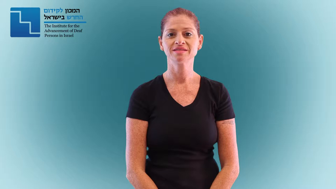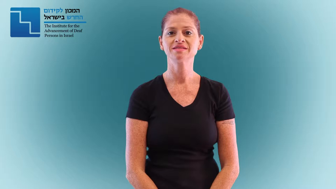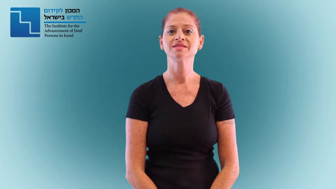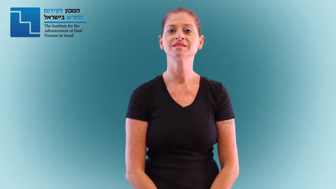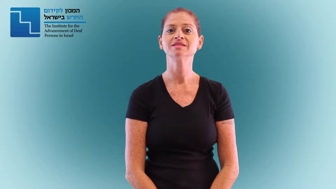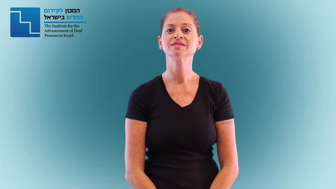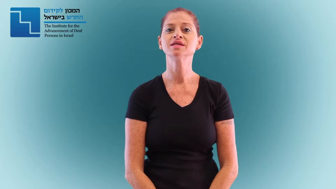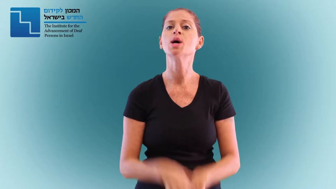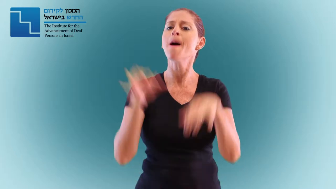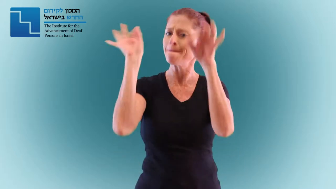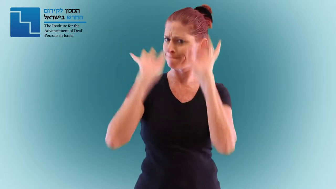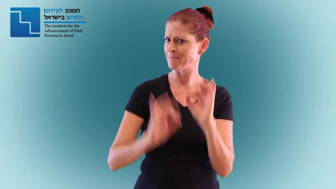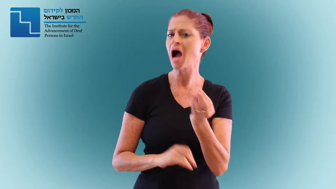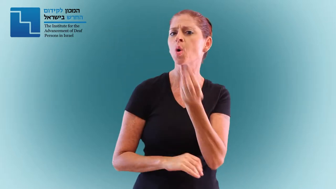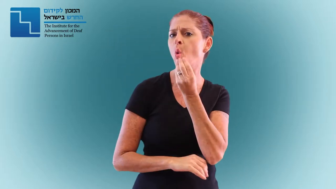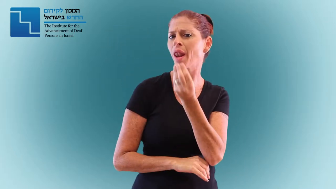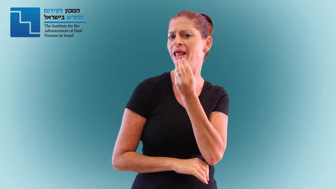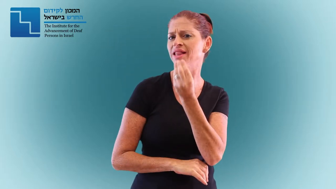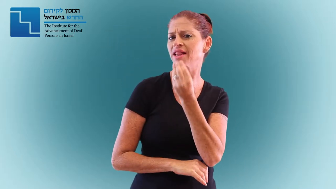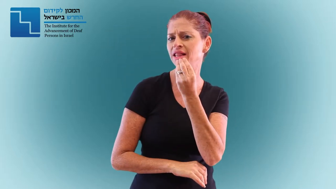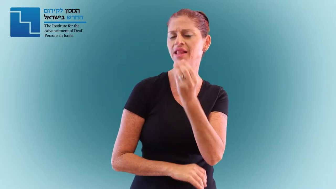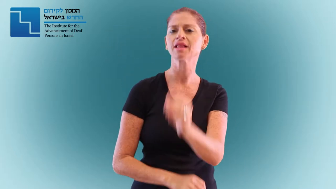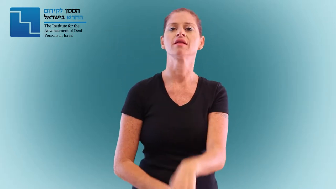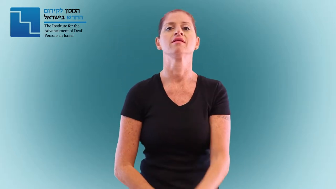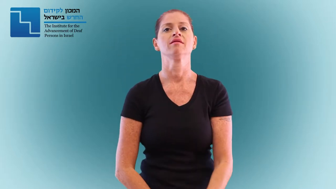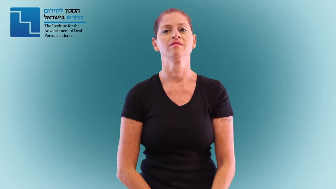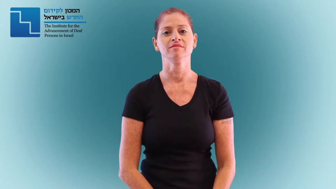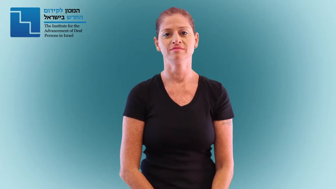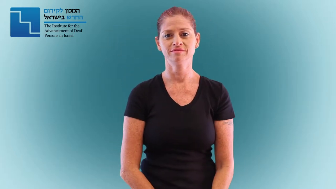מכולת